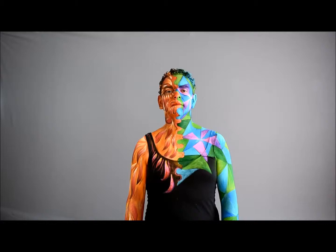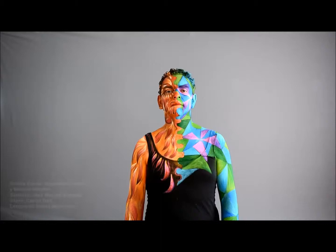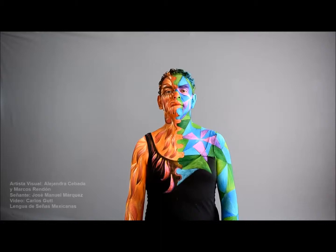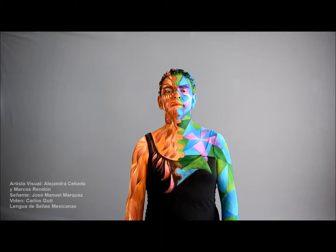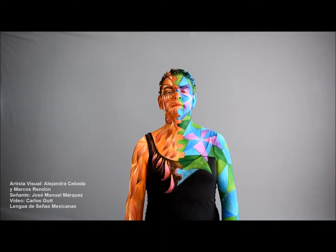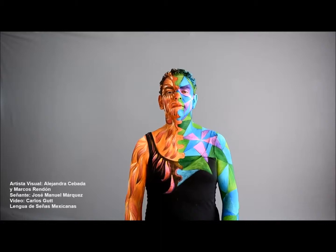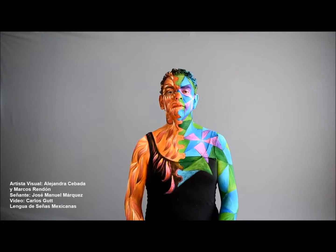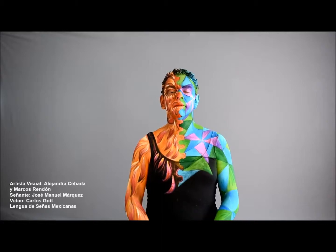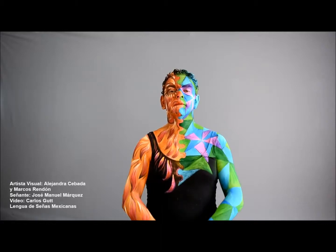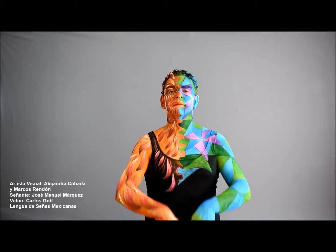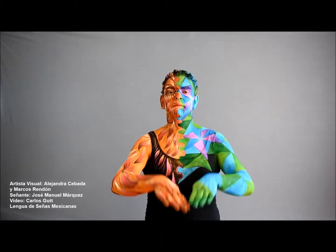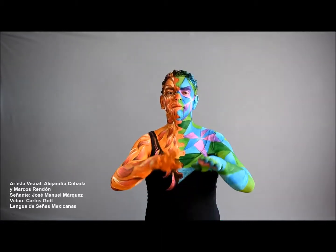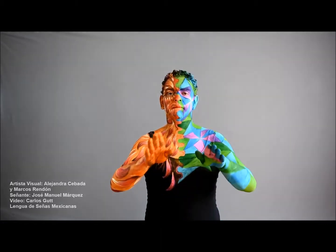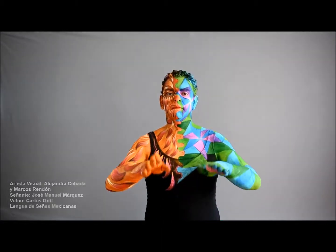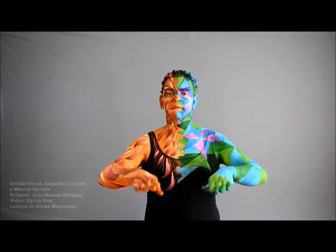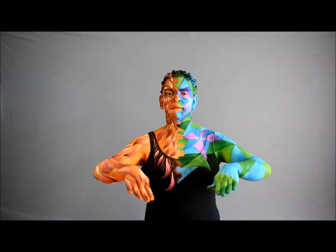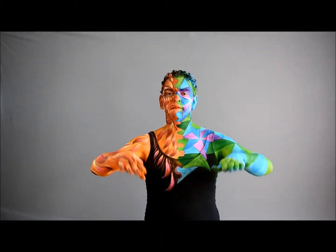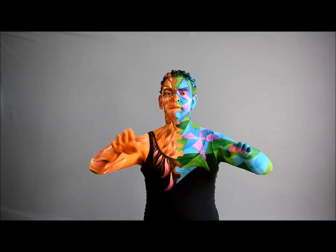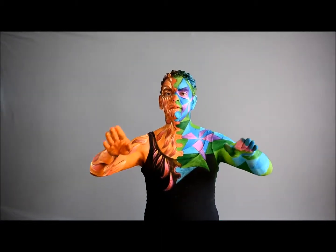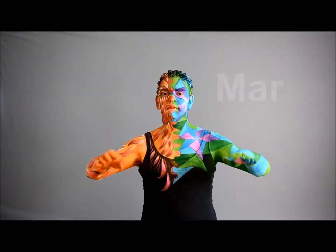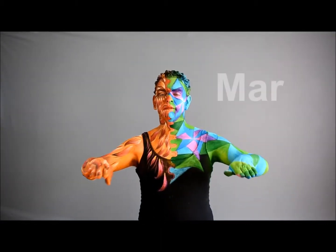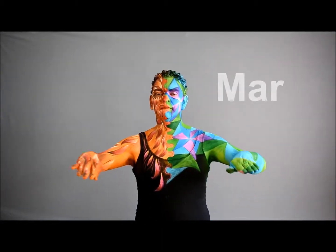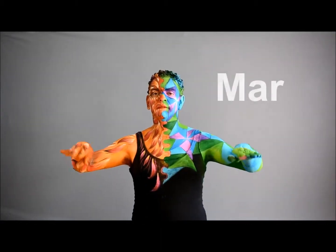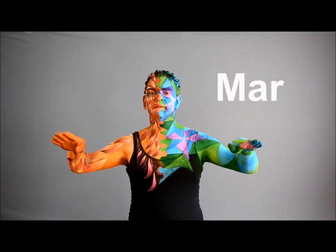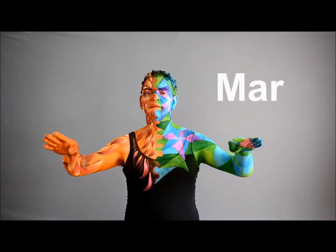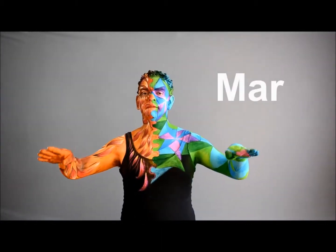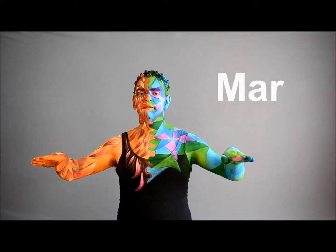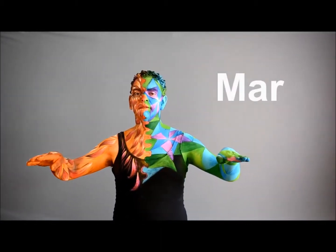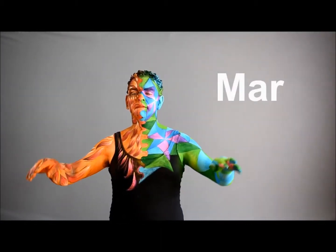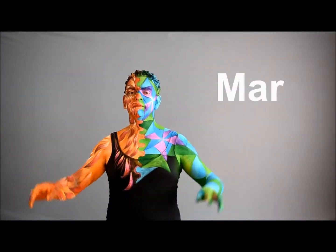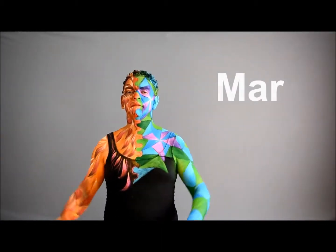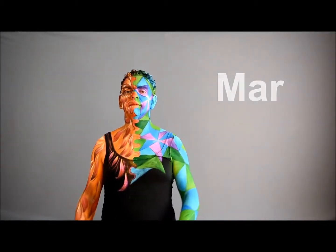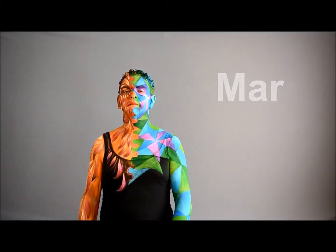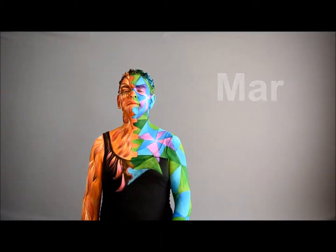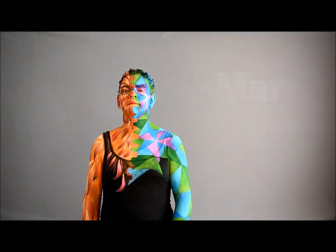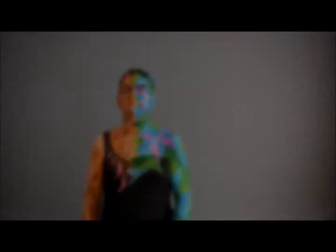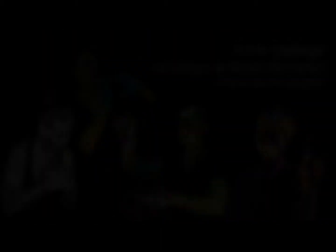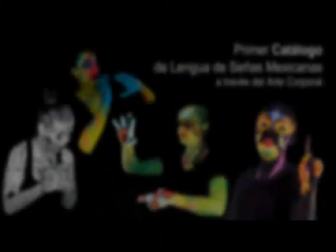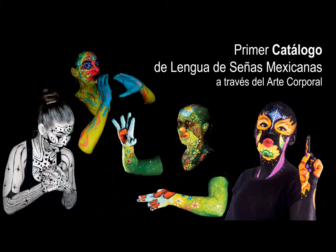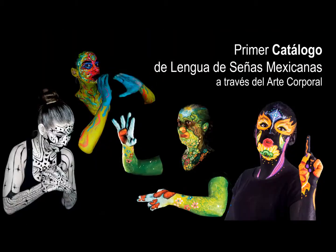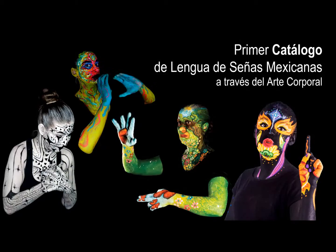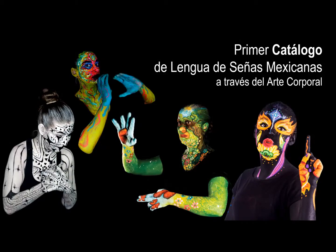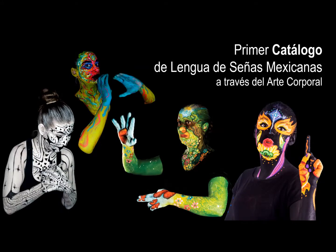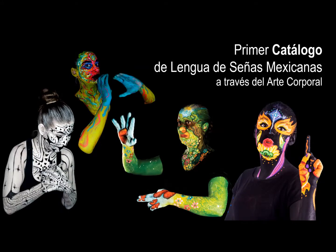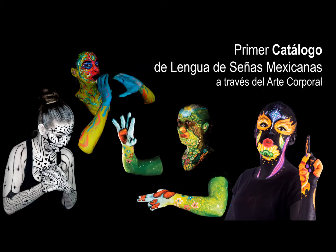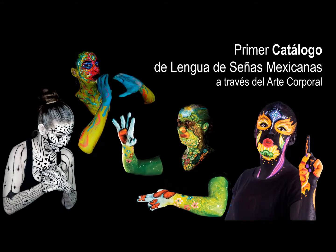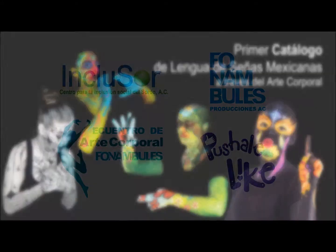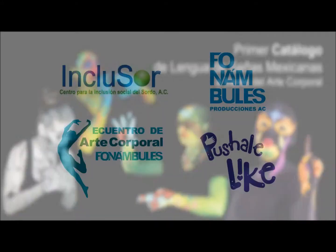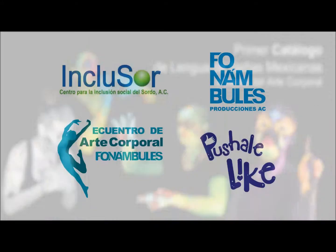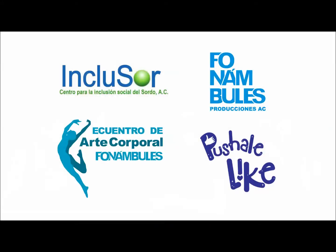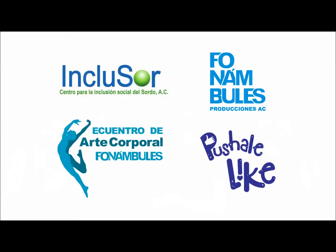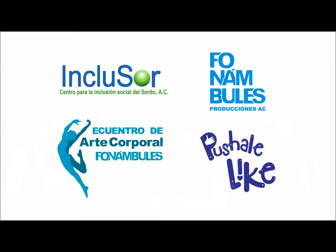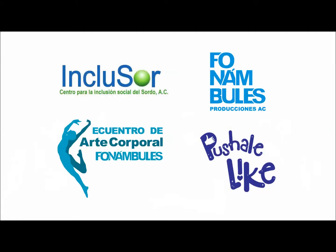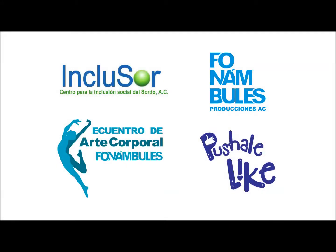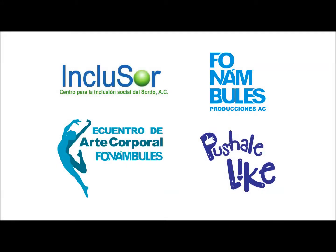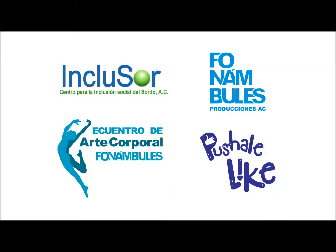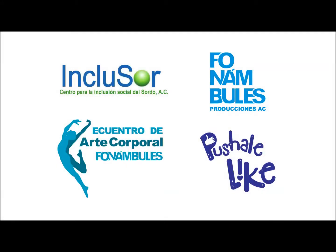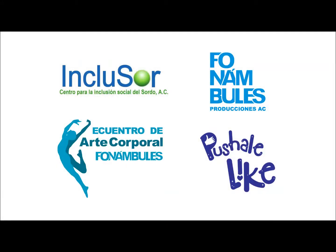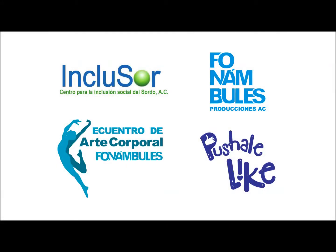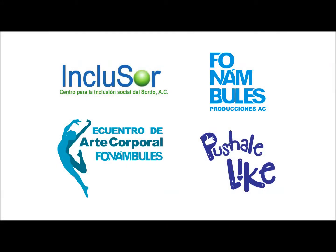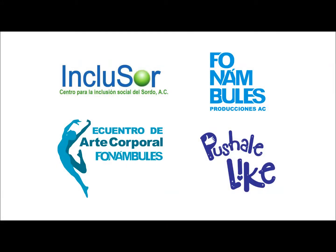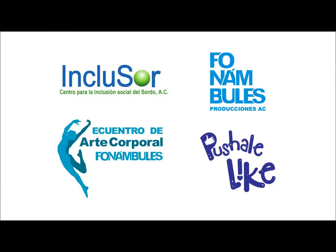MAR